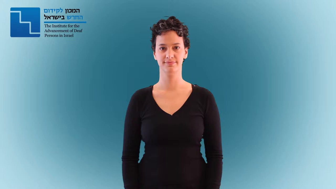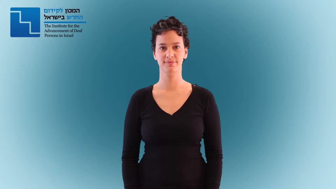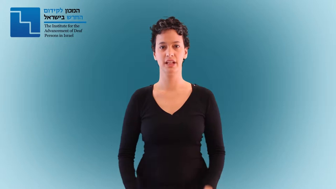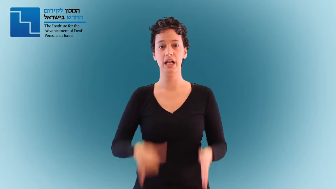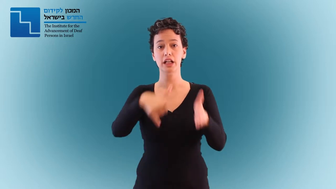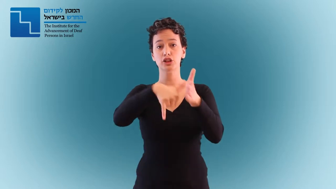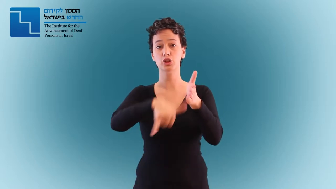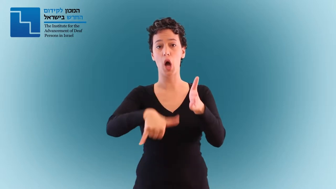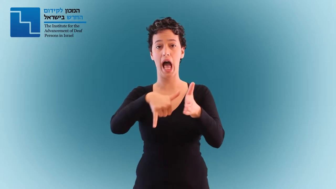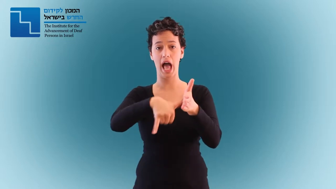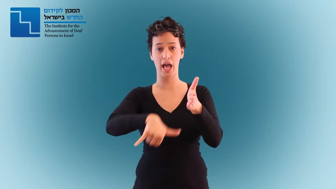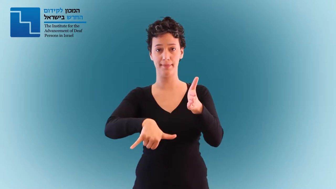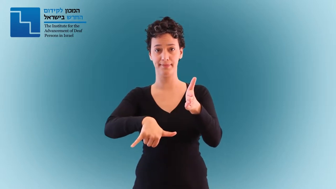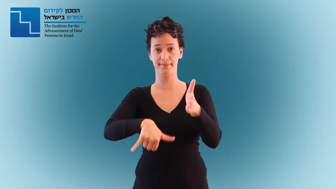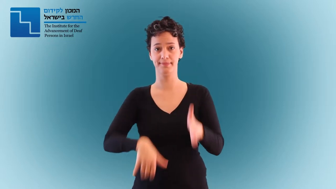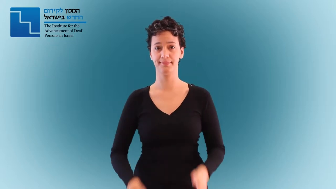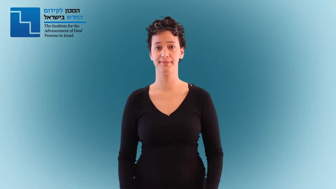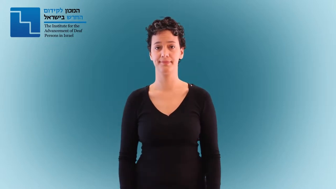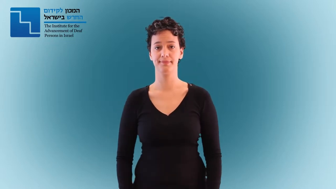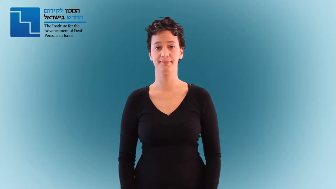צואה